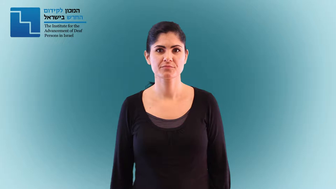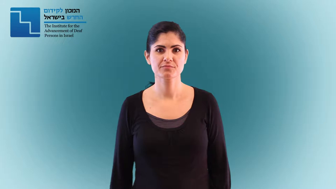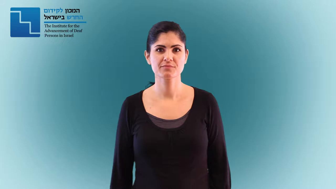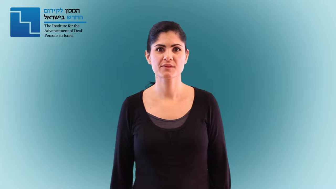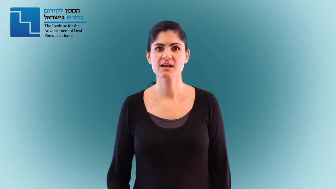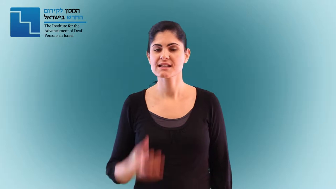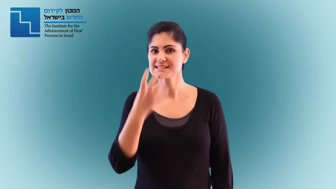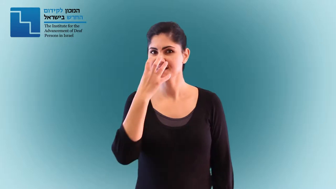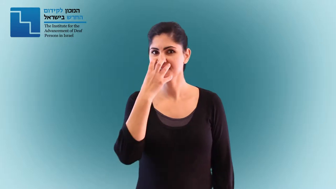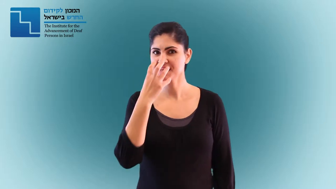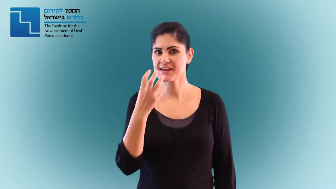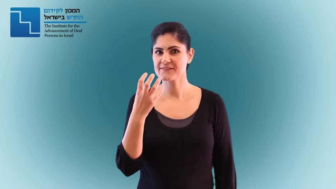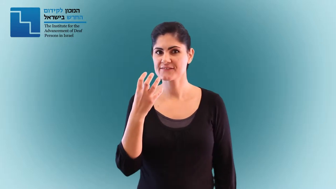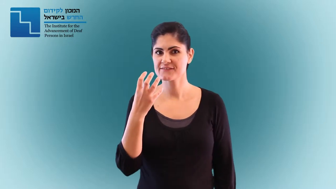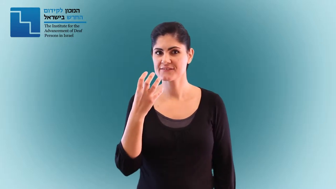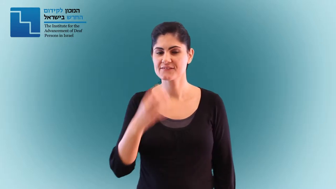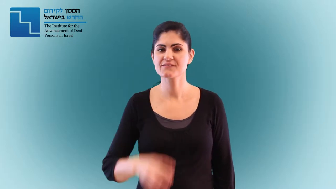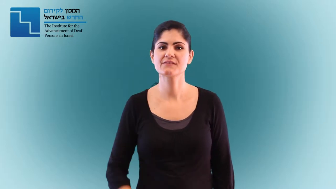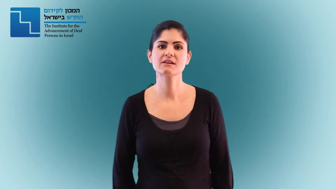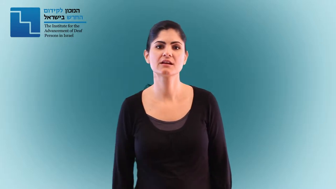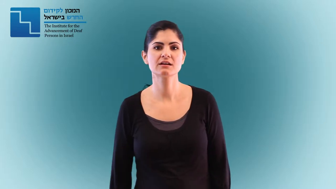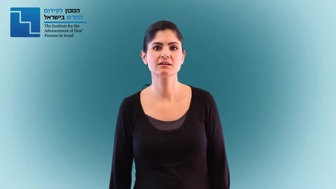זאב